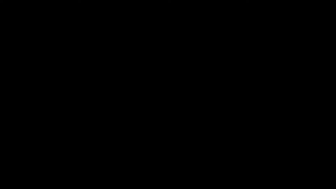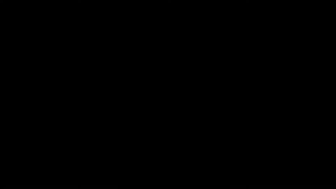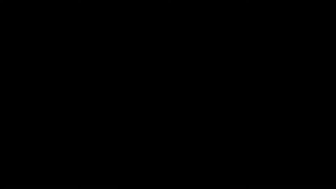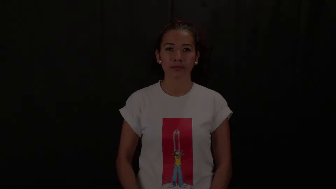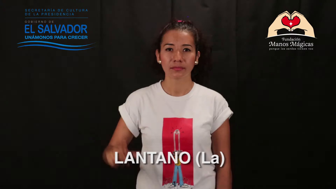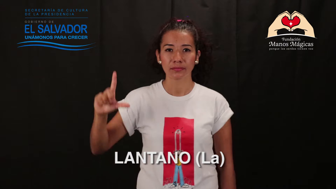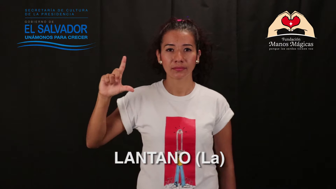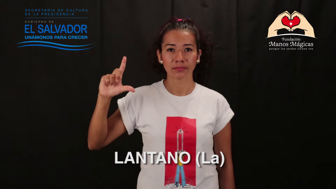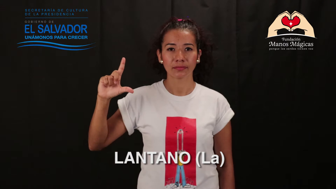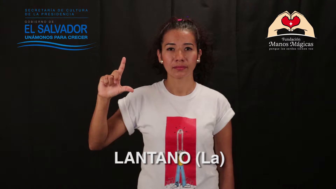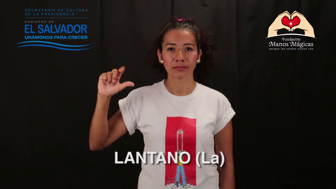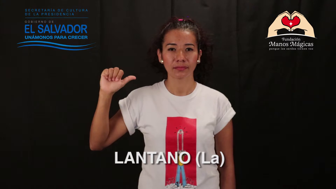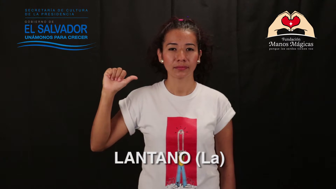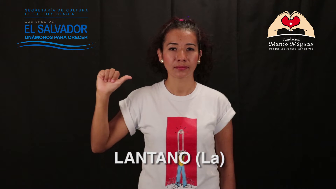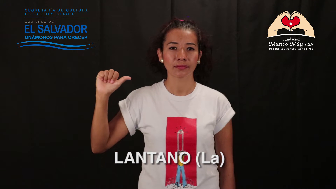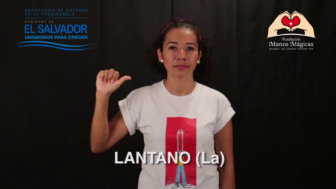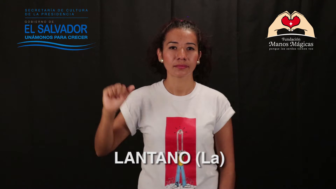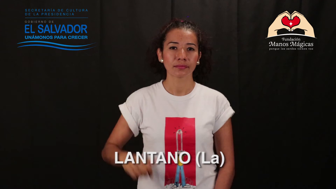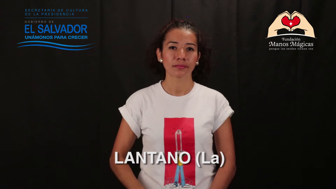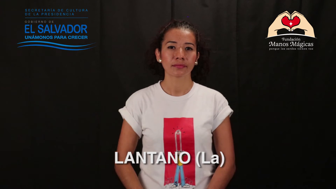LANTANO